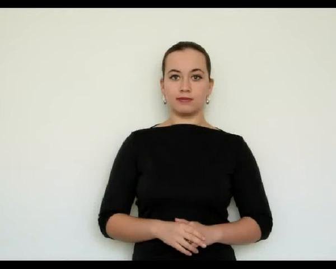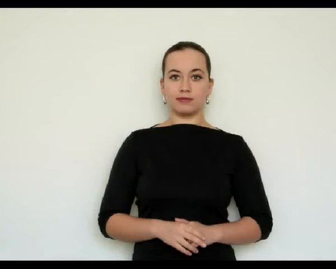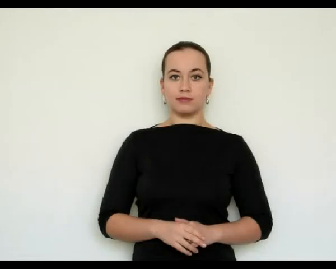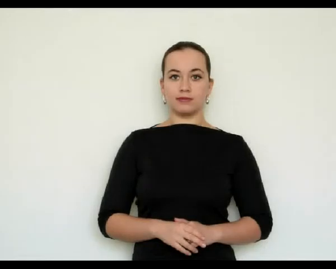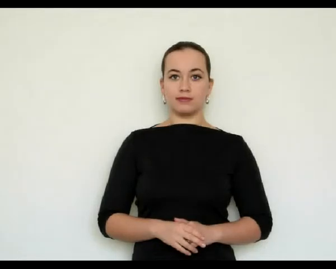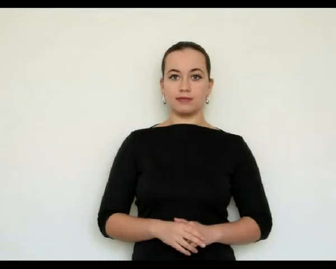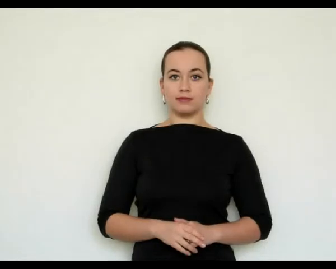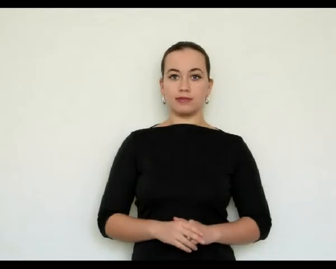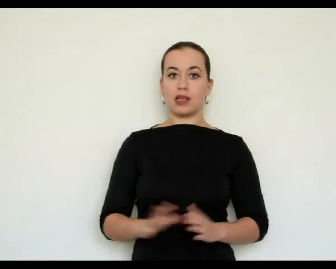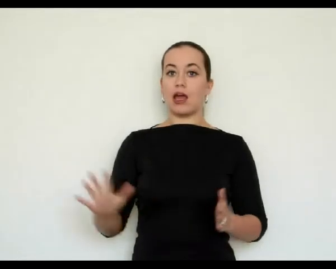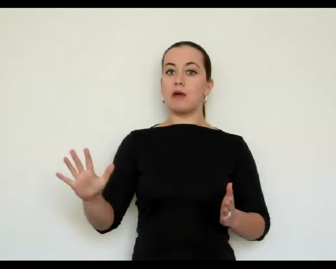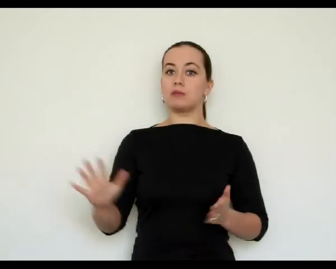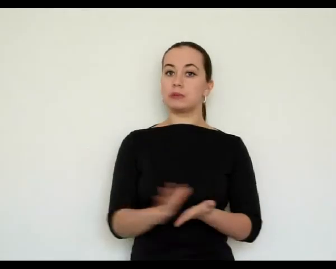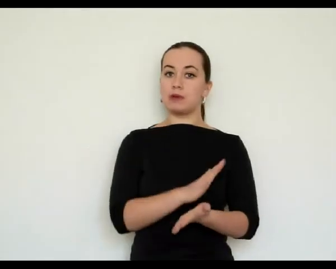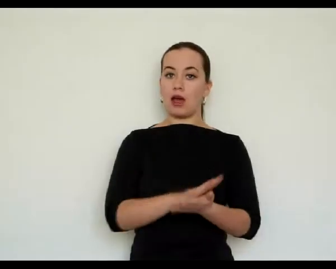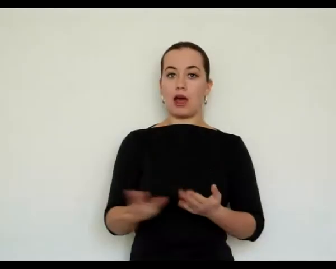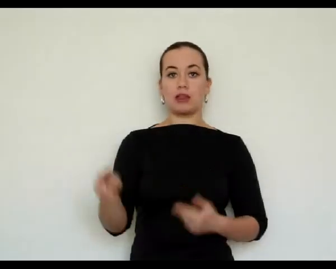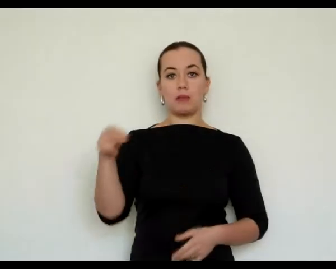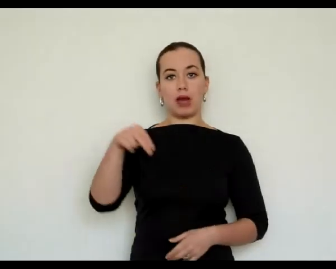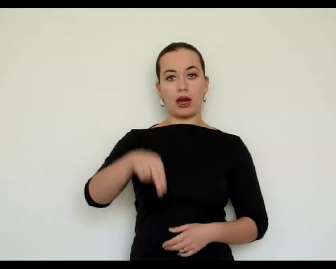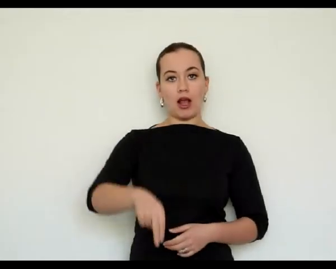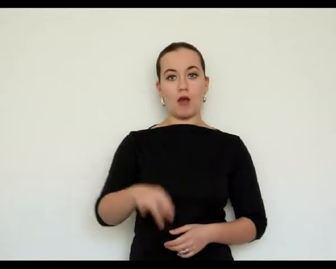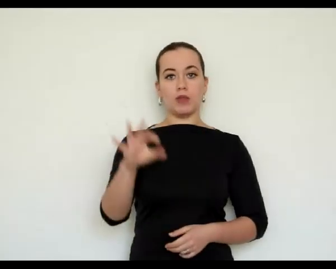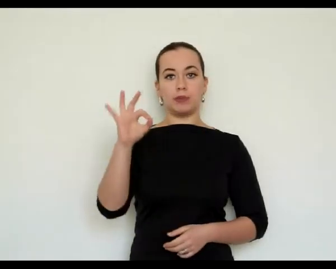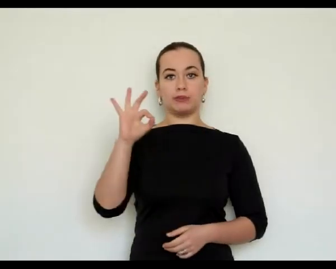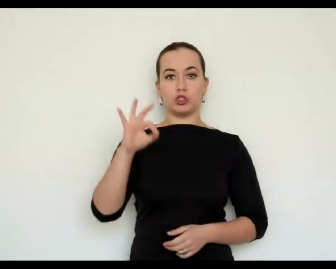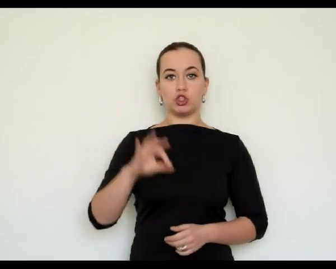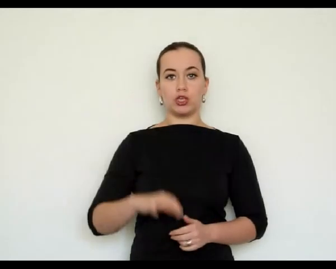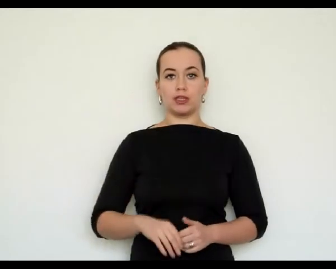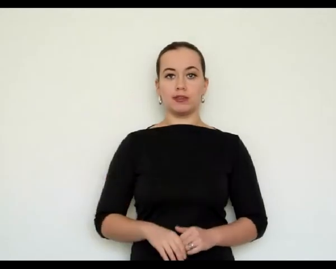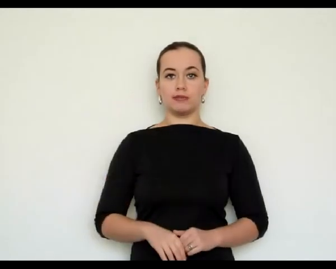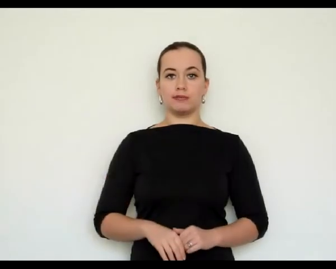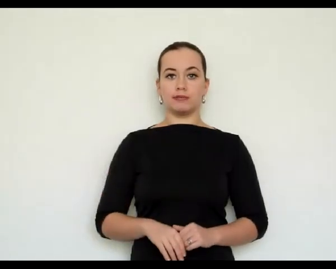бесплатное программное обеспечение